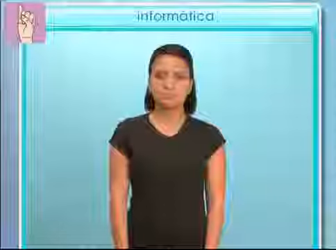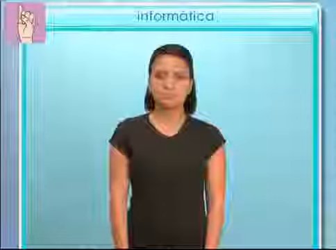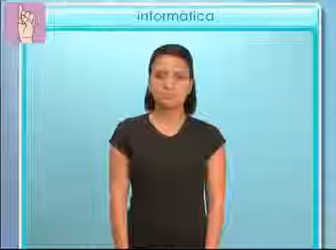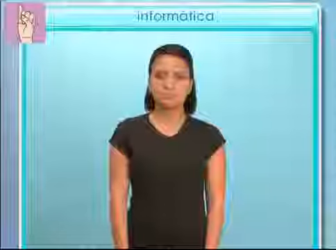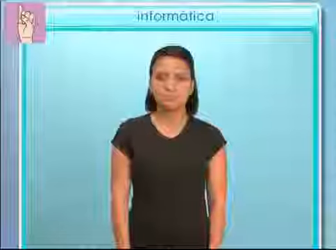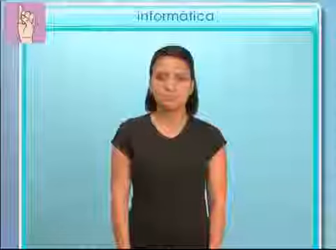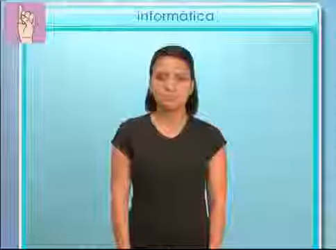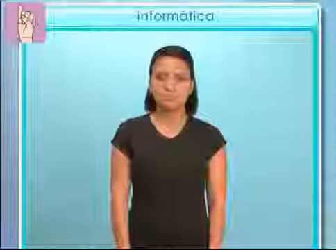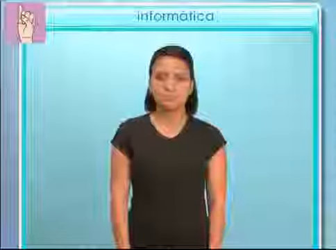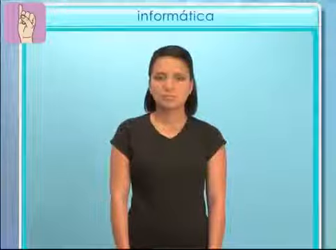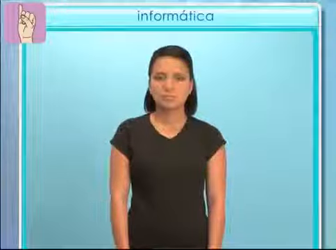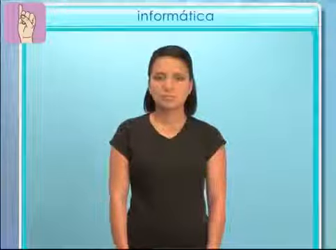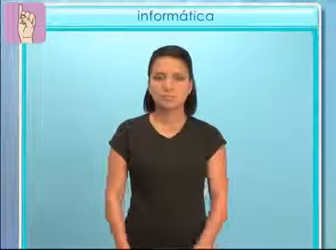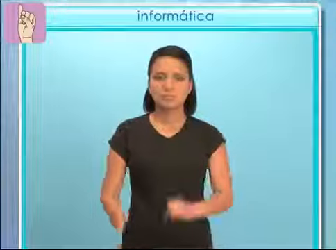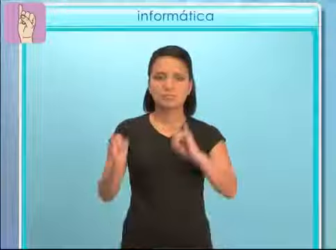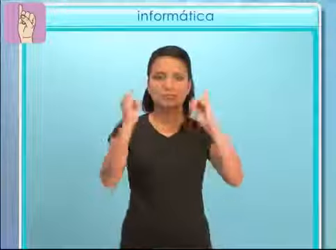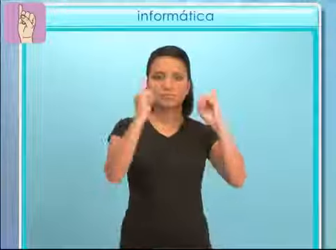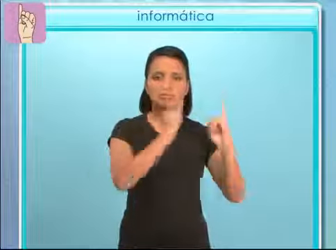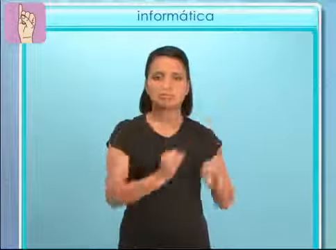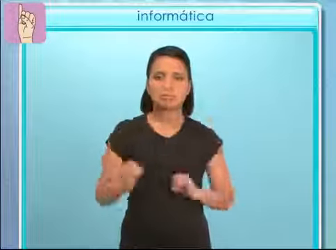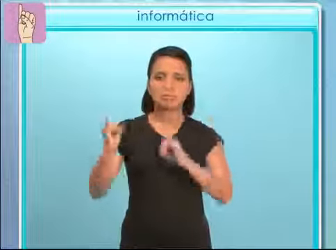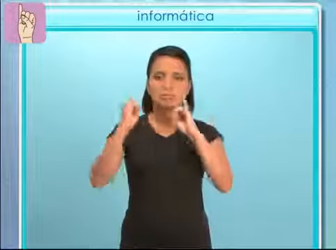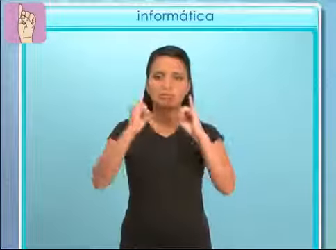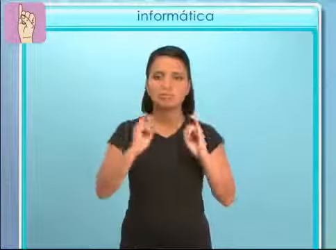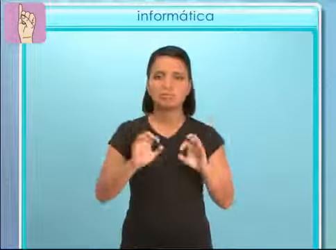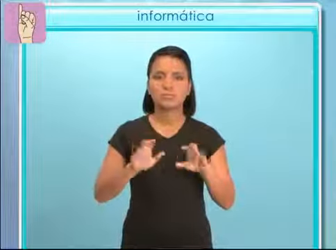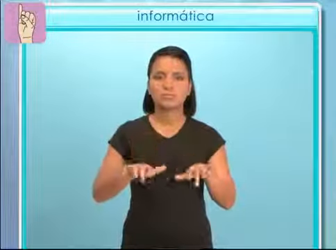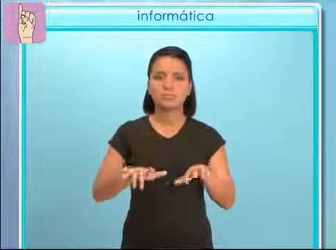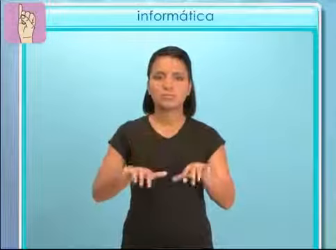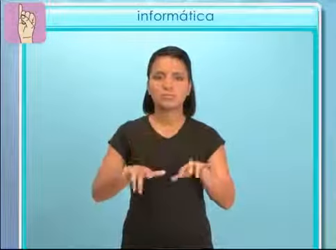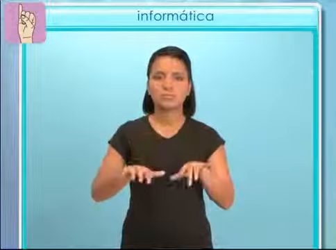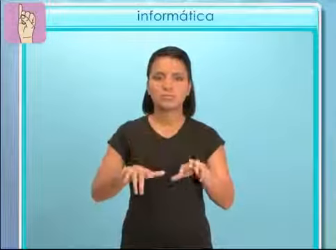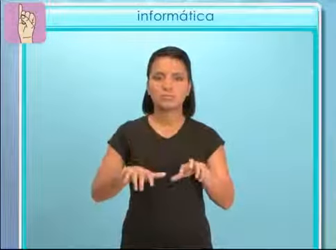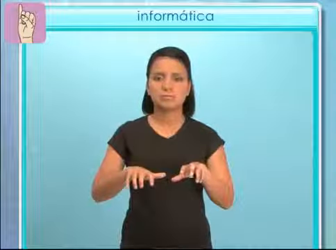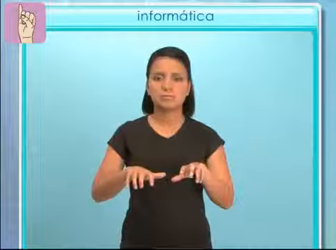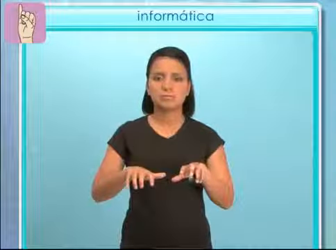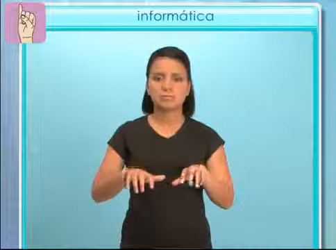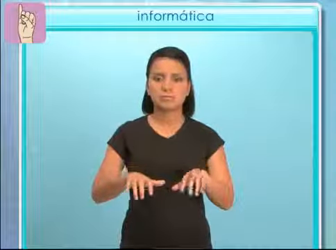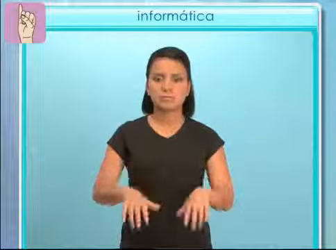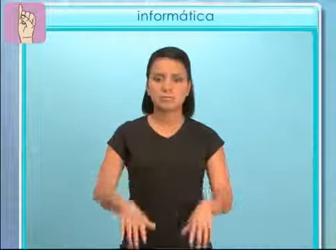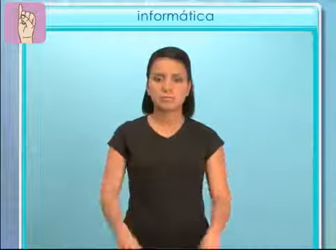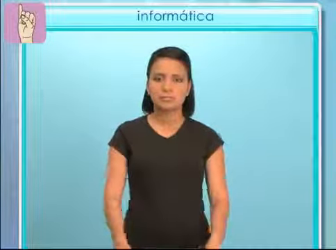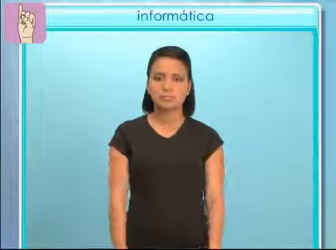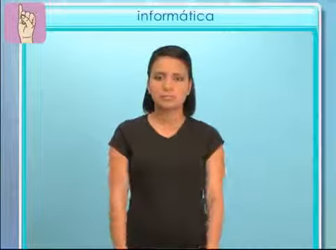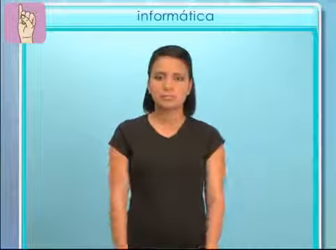INFORMATICA